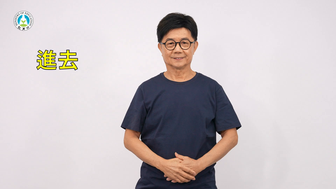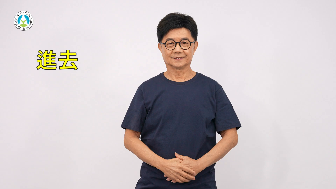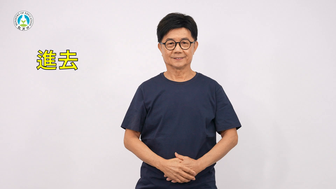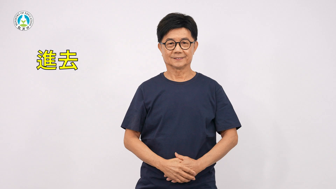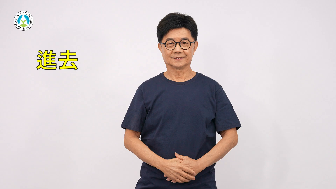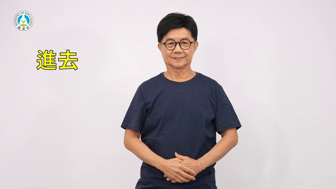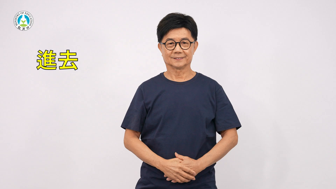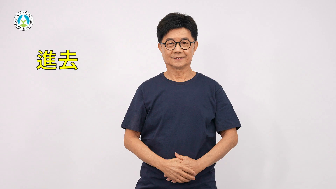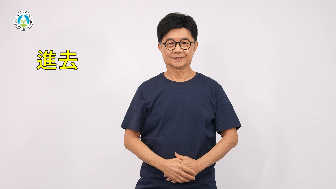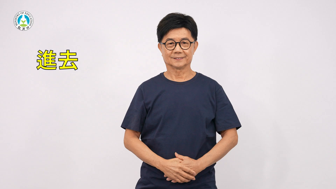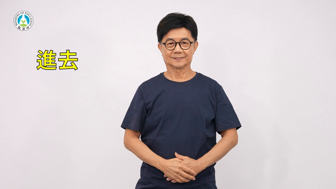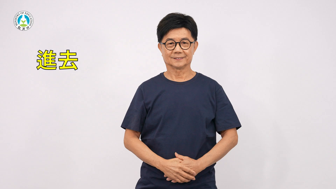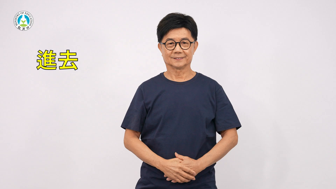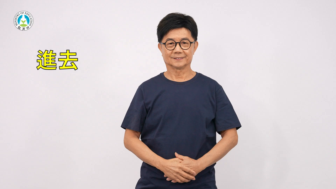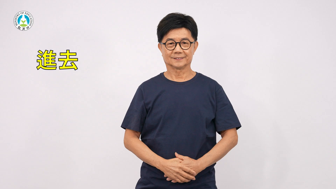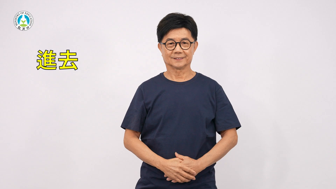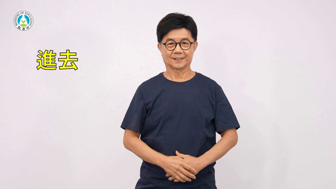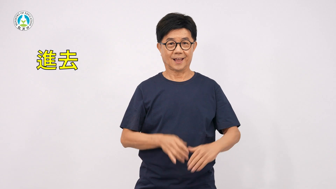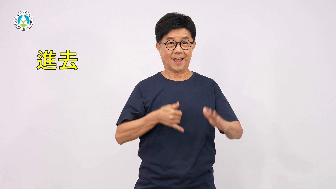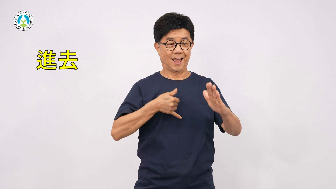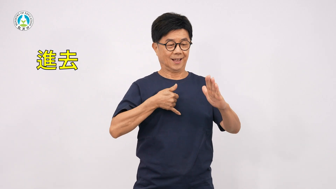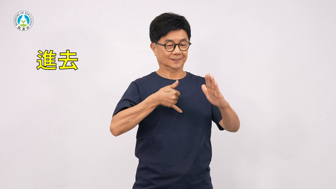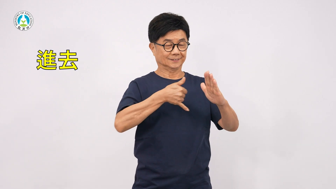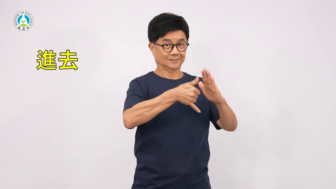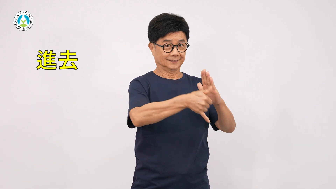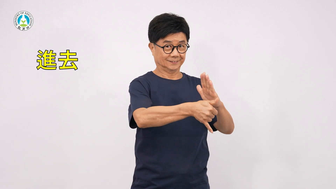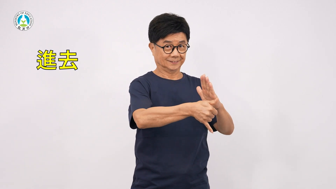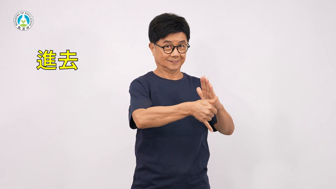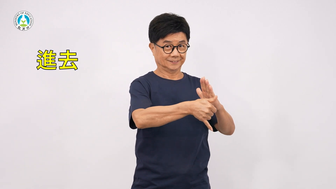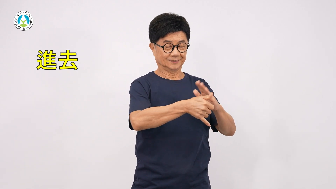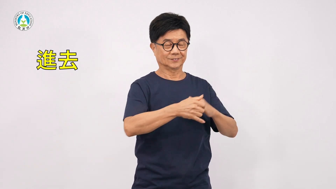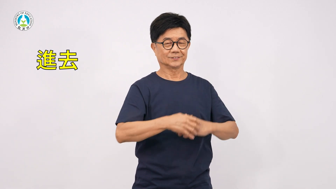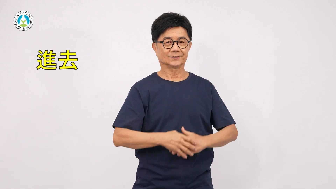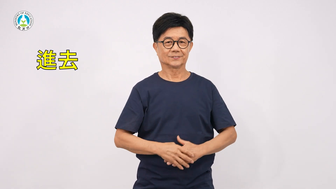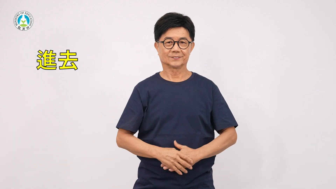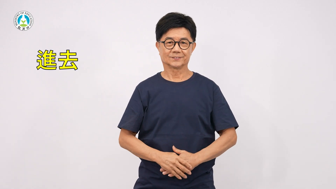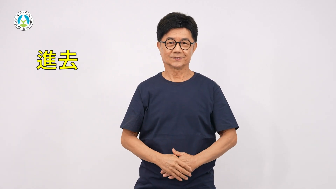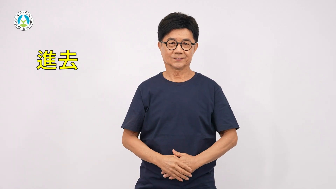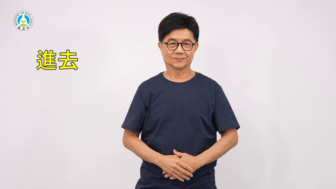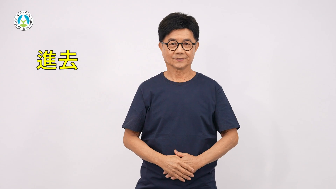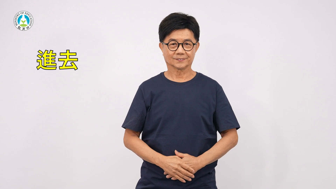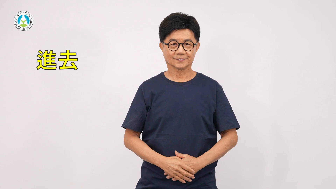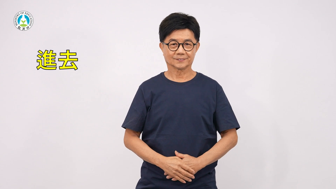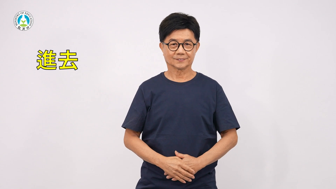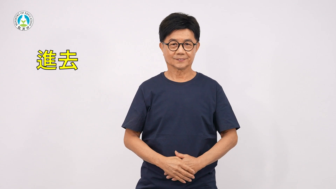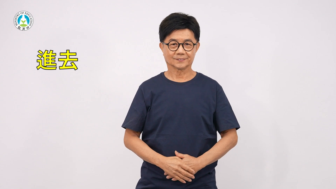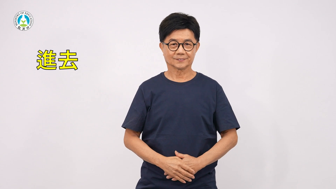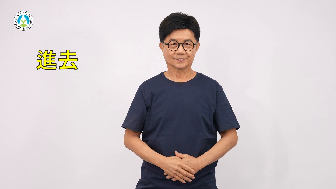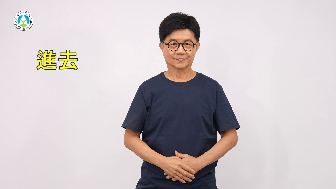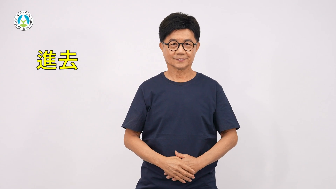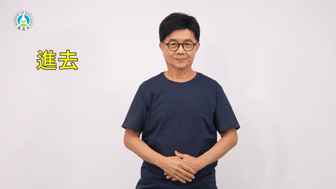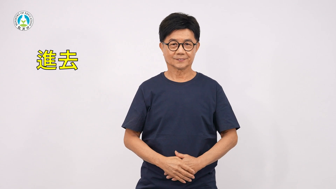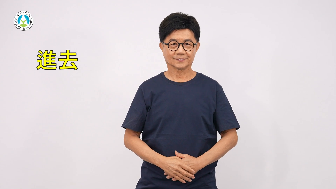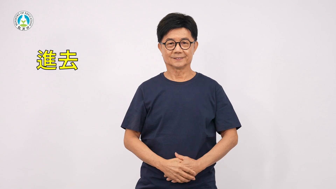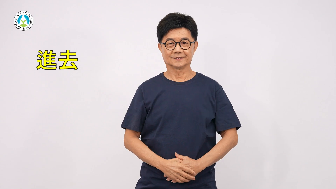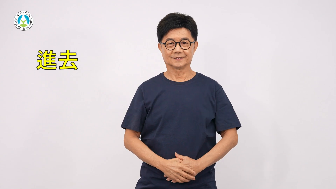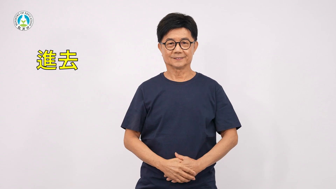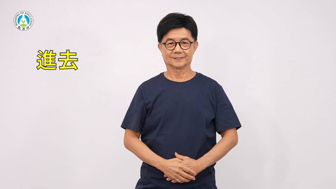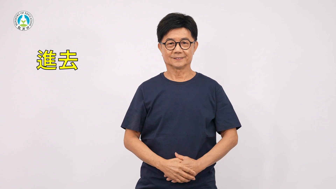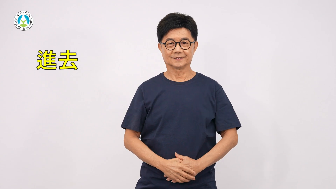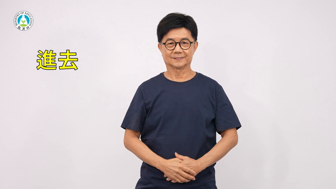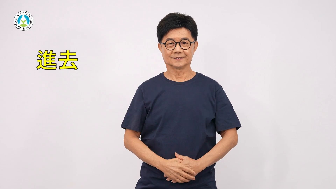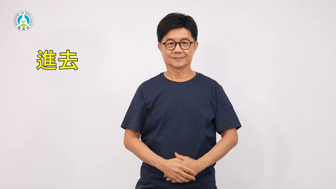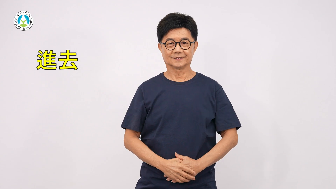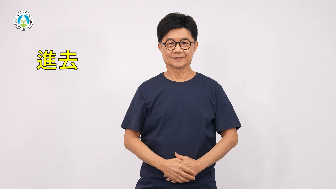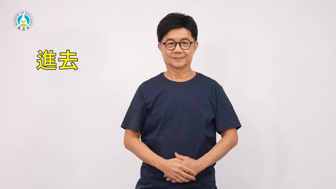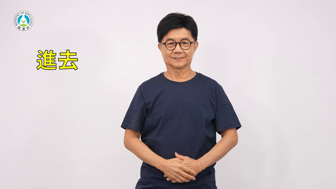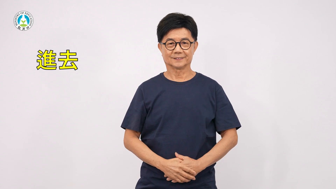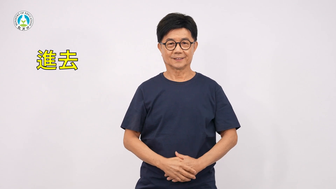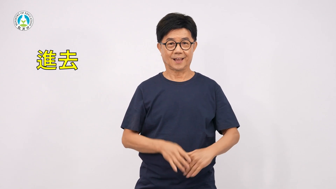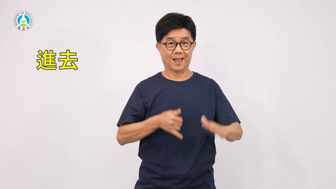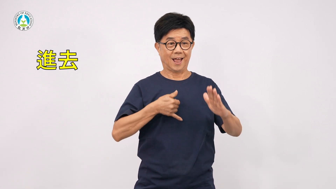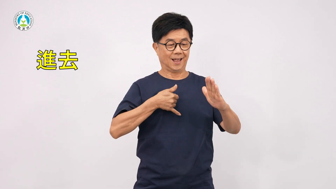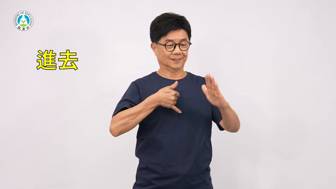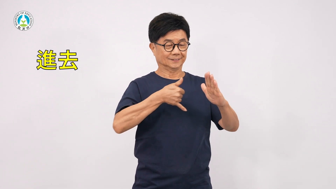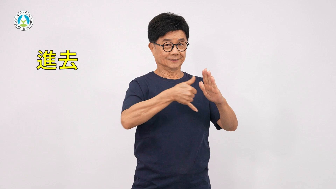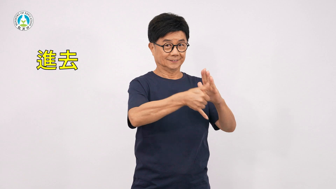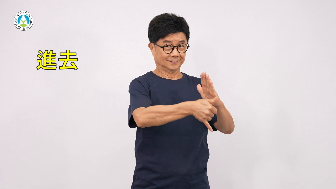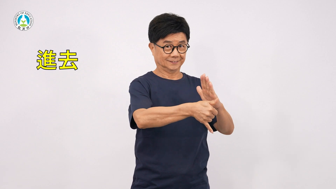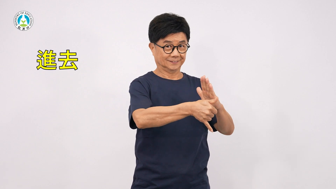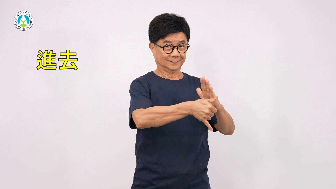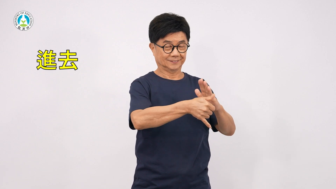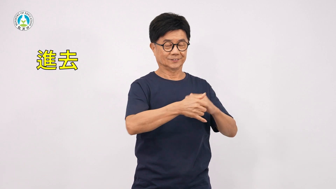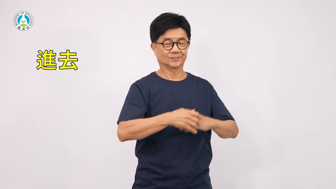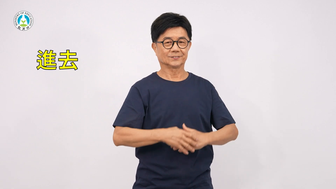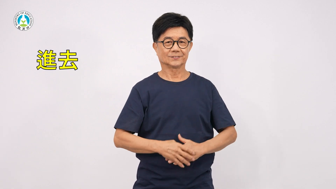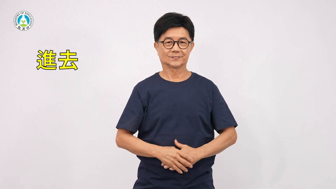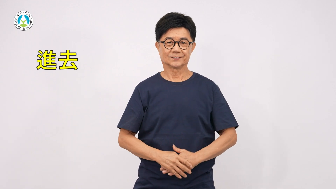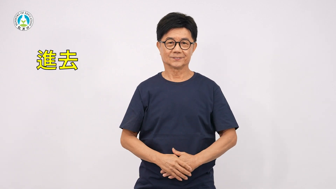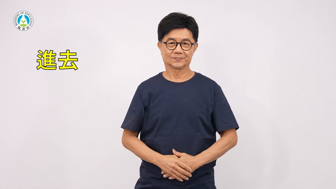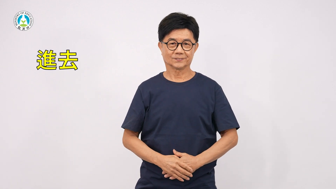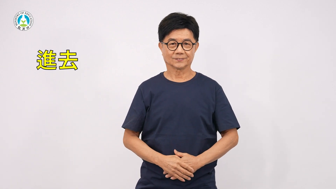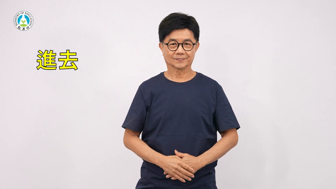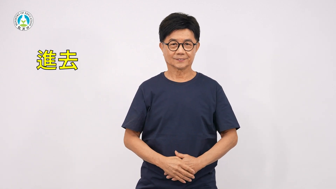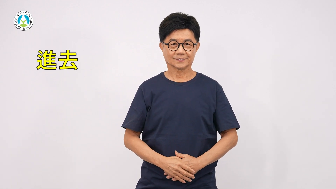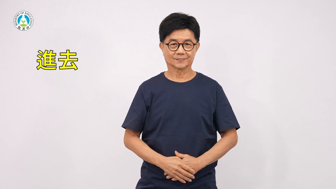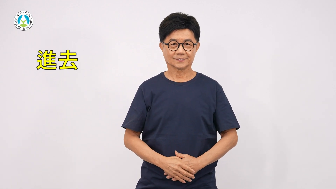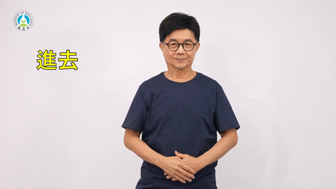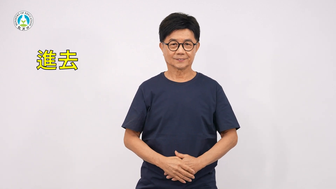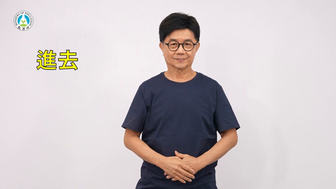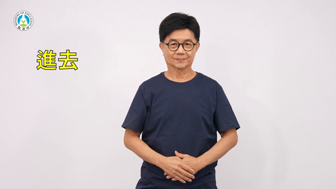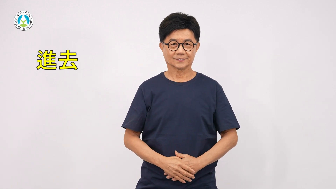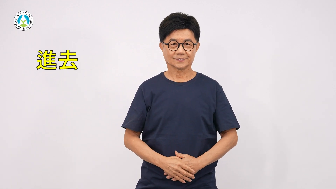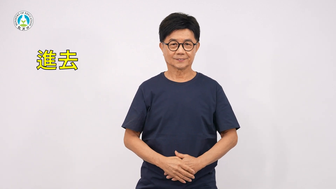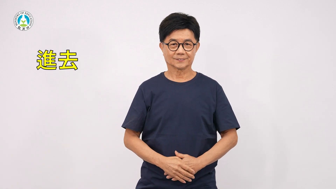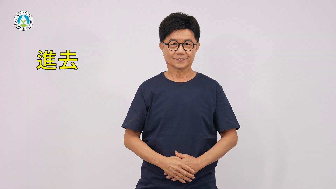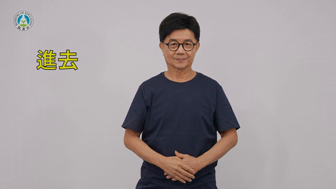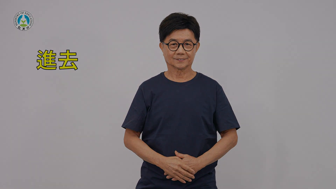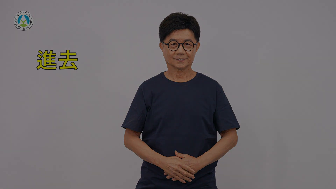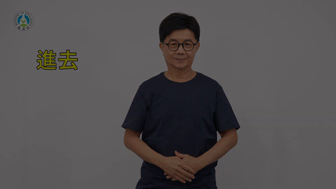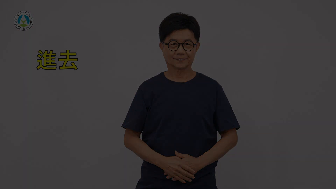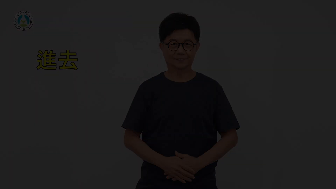進去